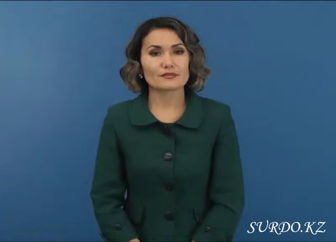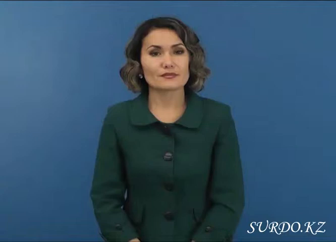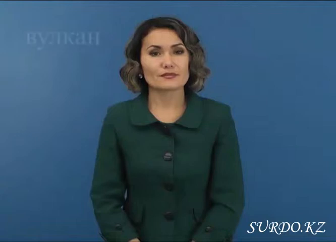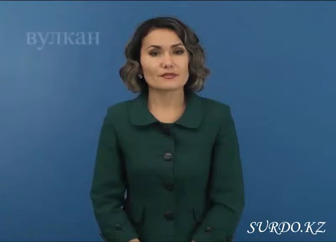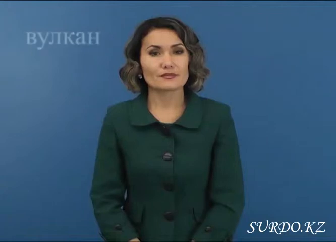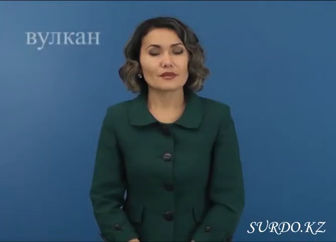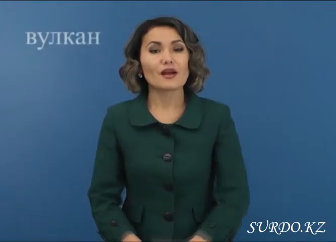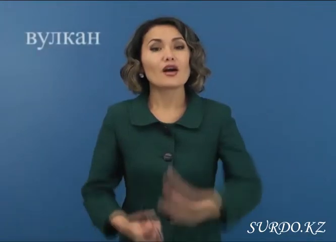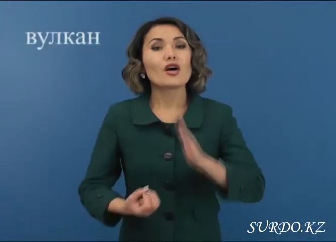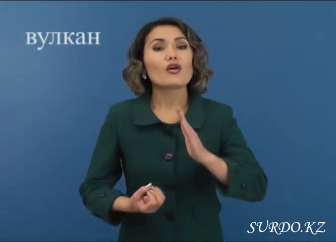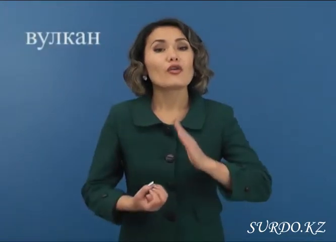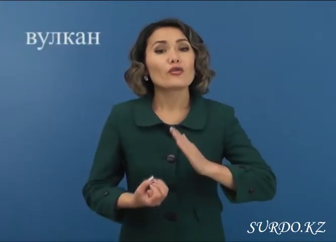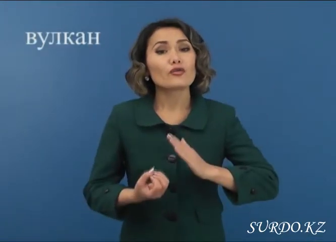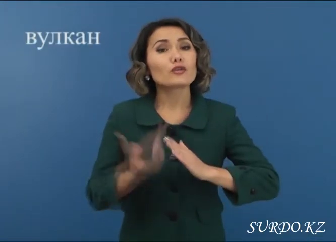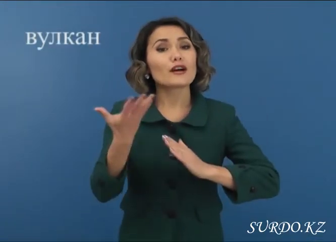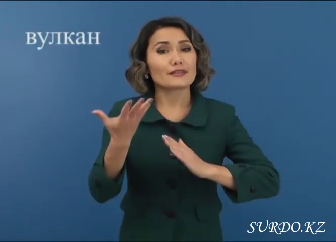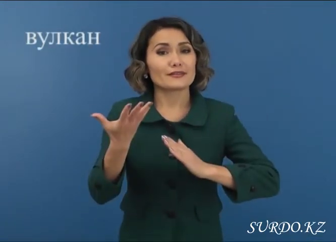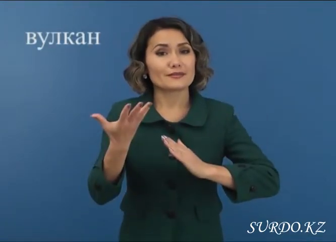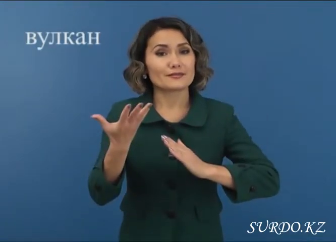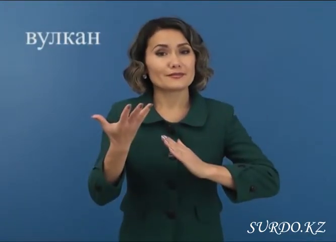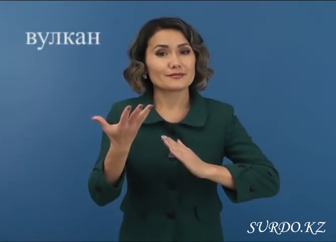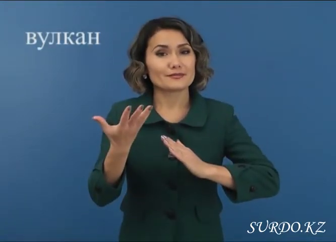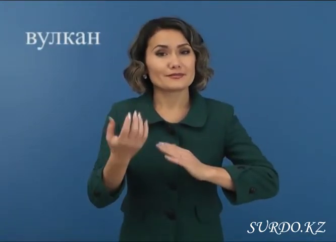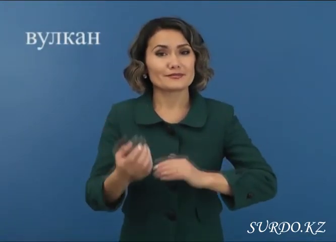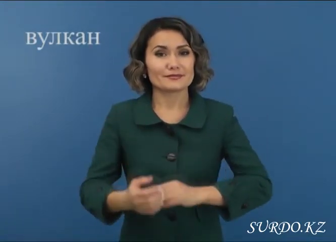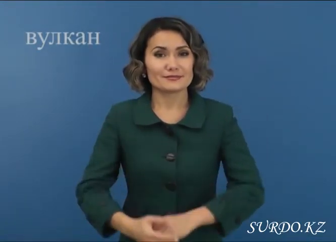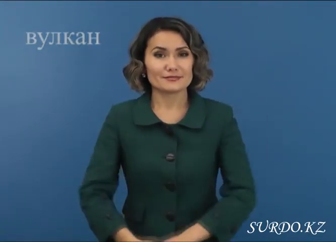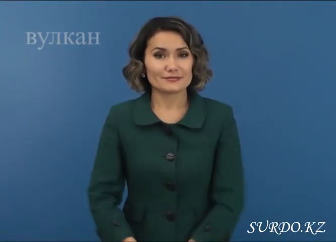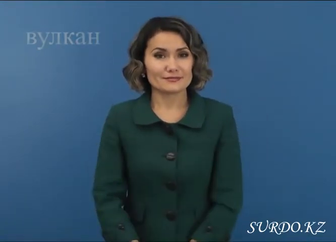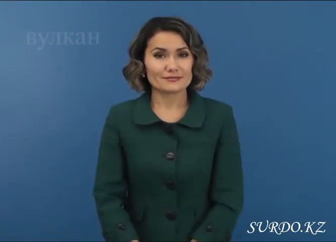Вулкан